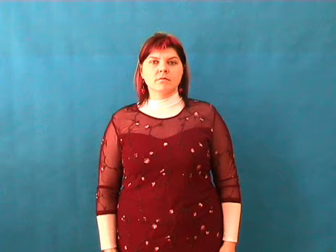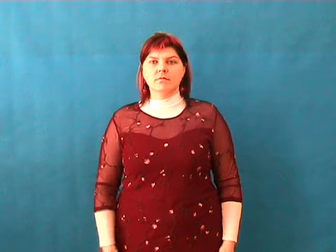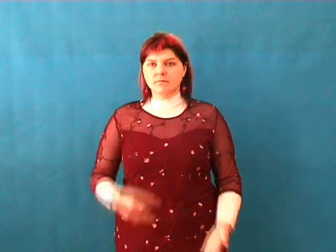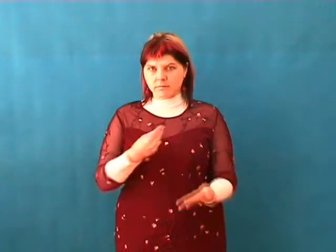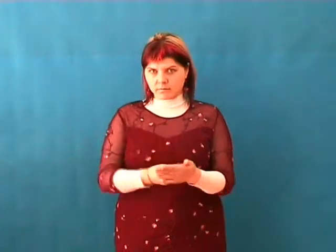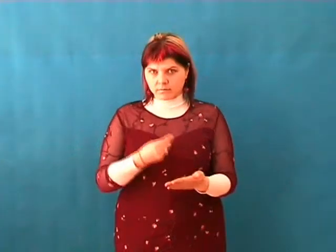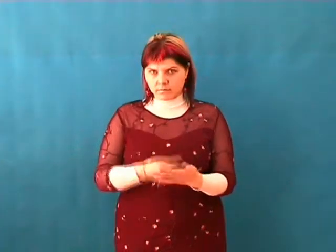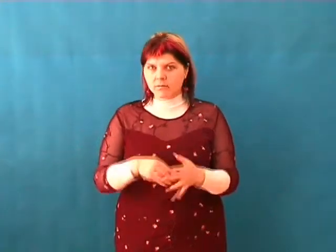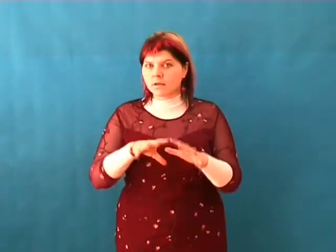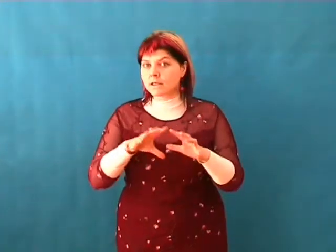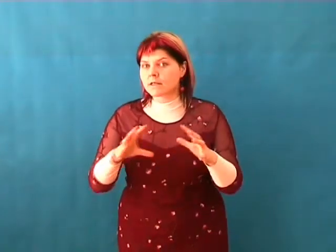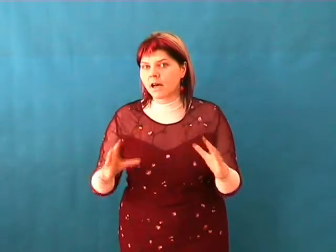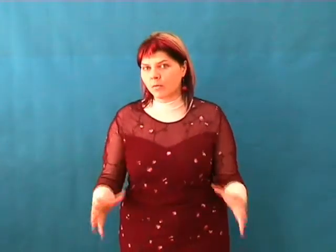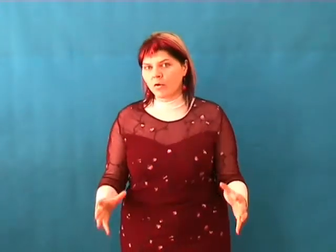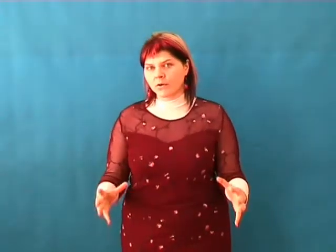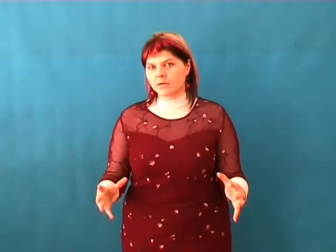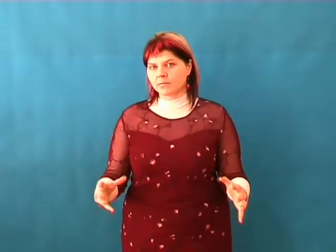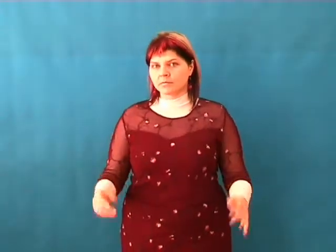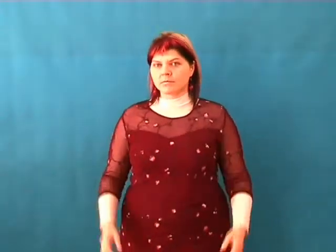skarbowy